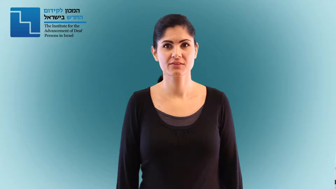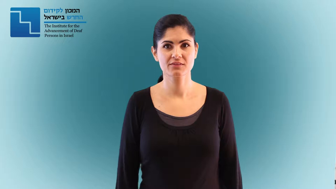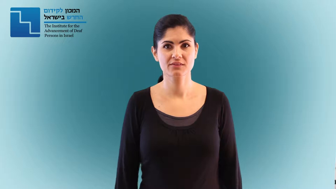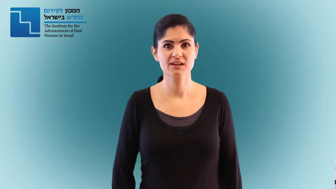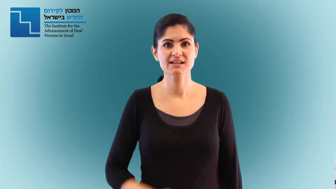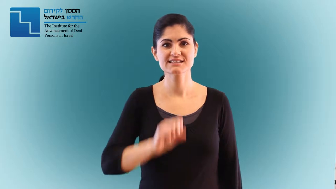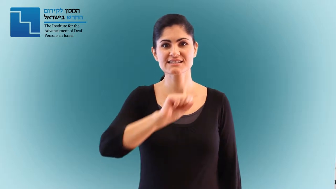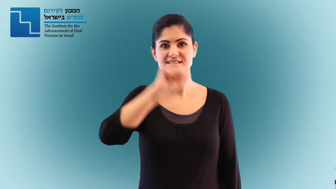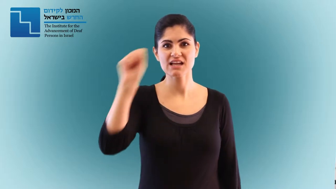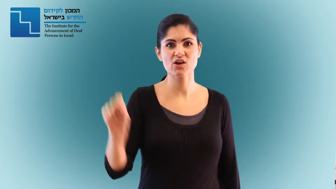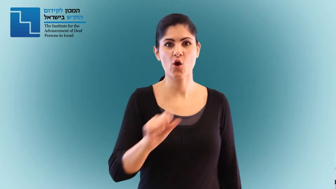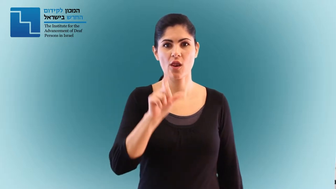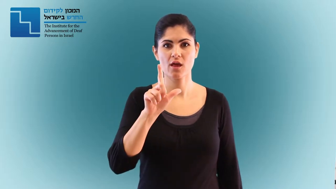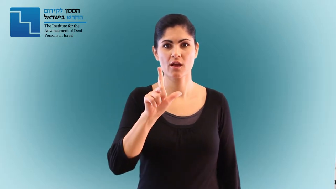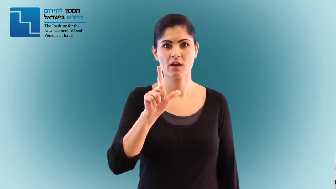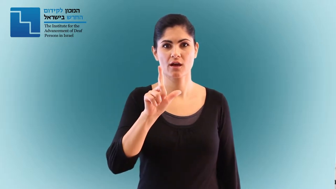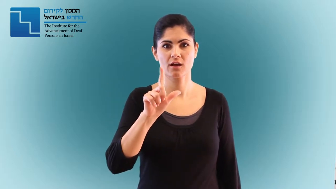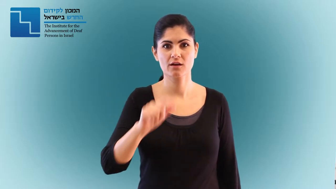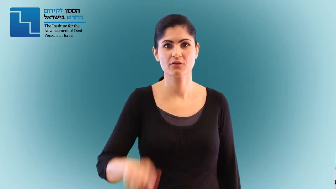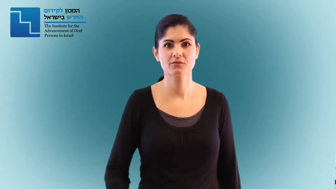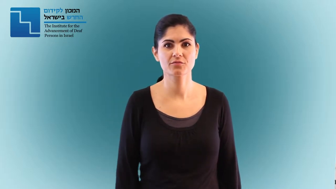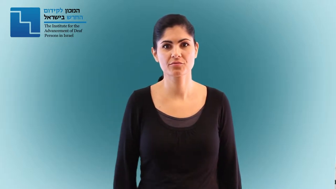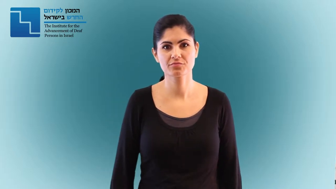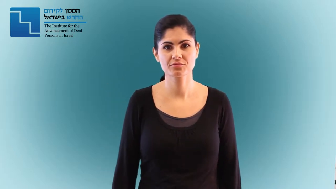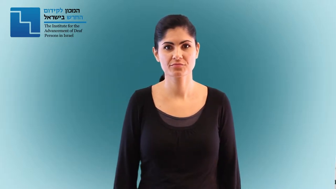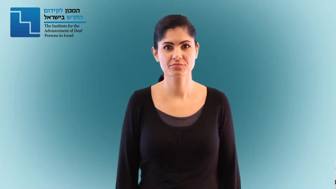סגול